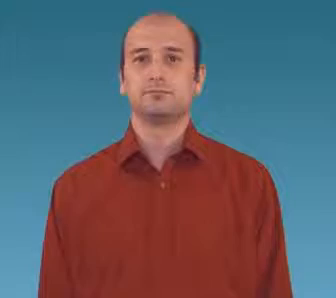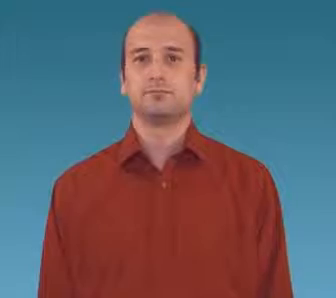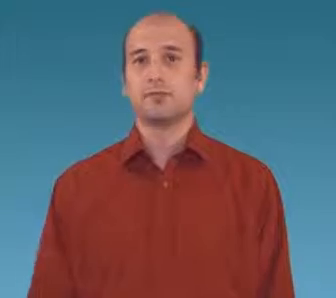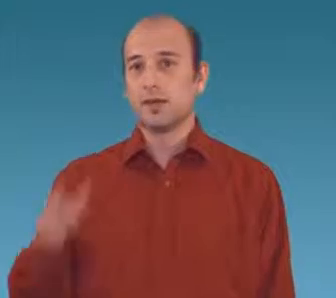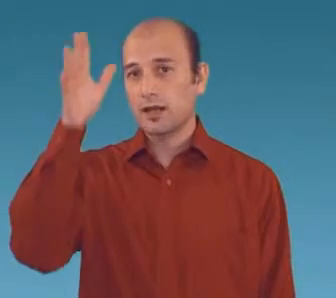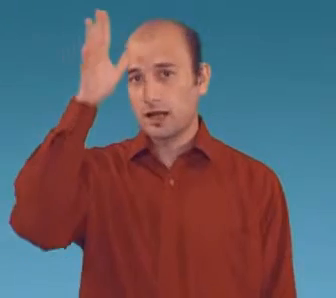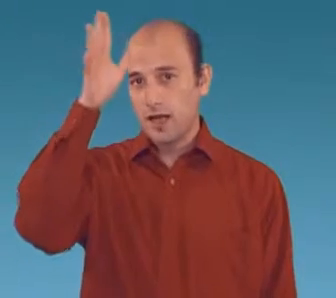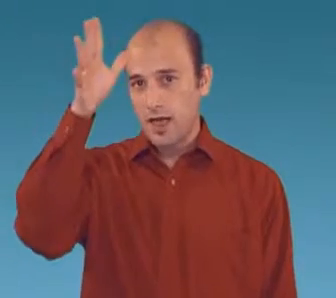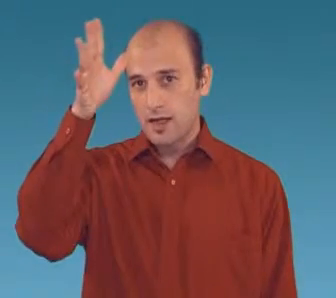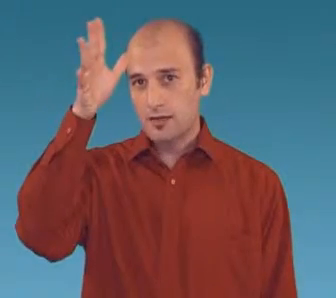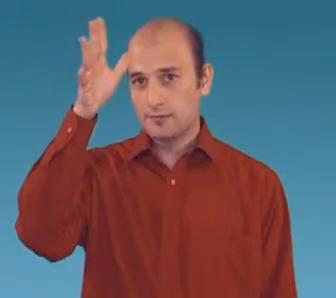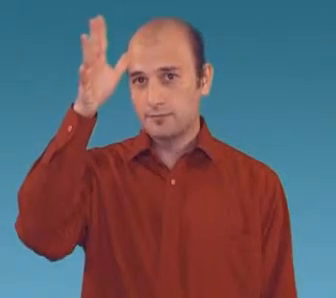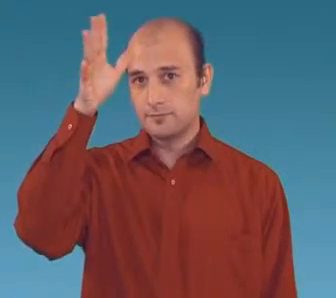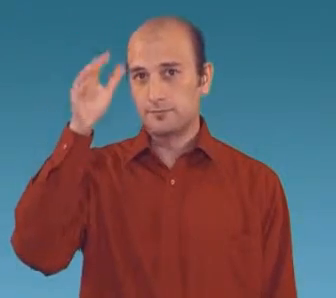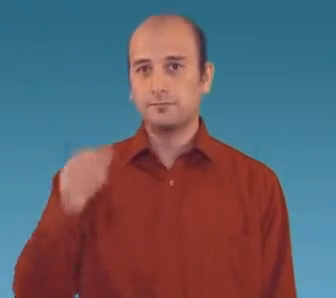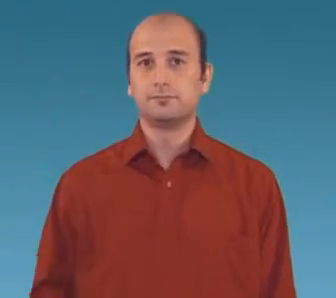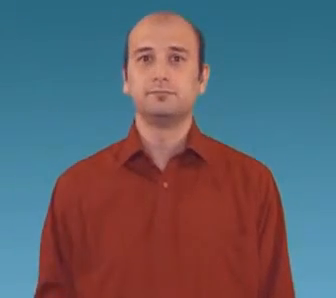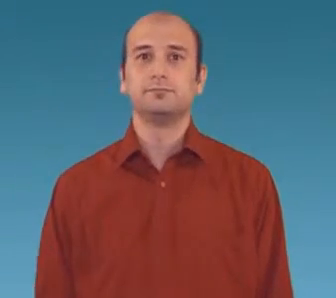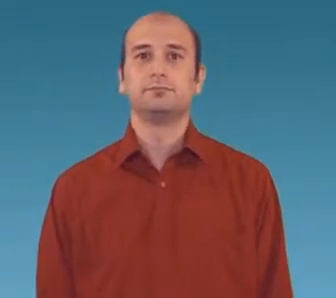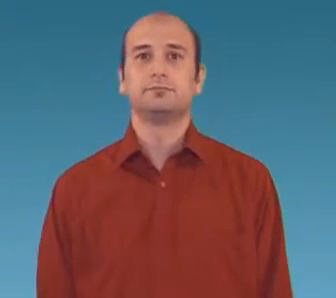K